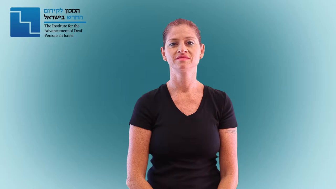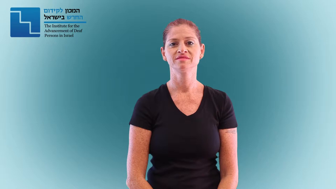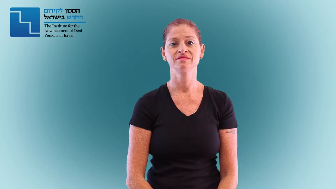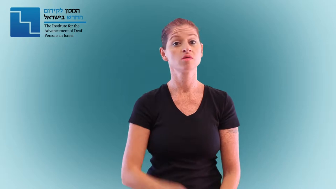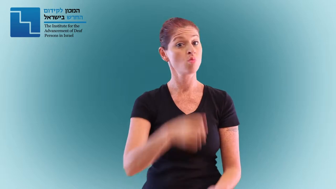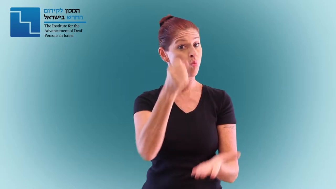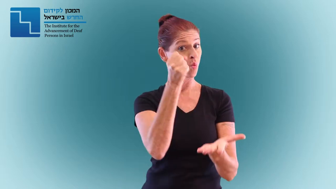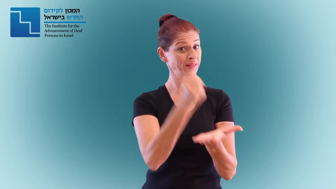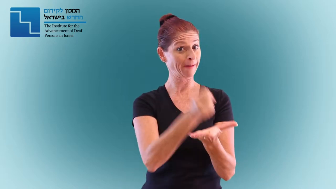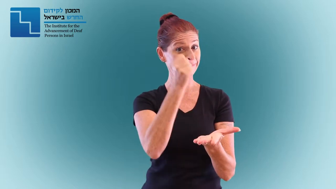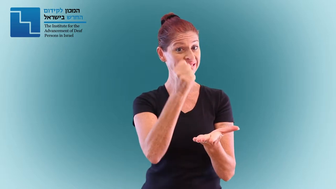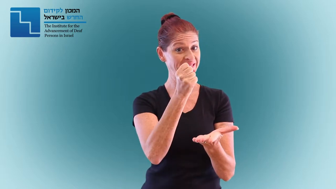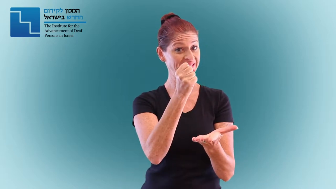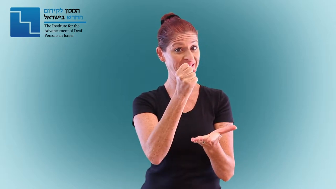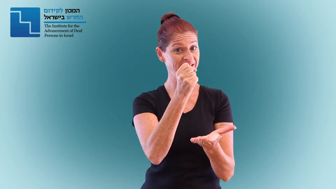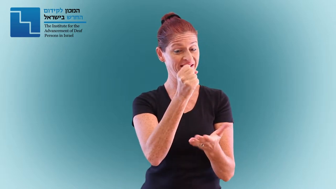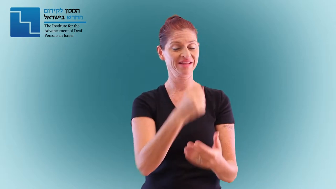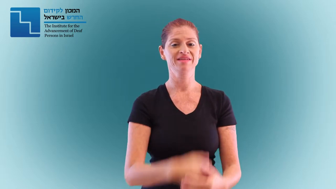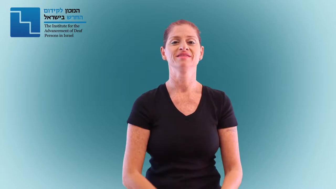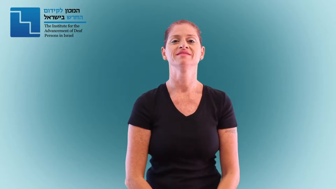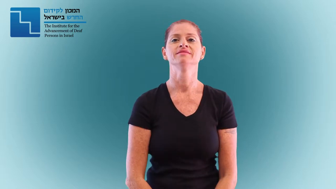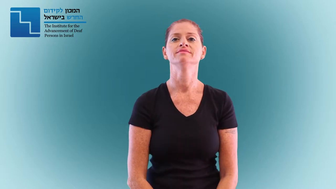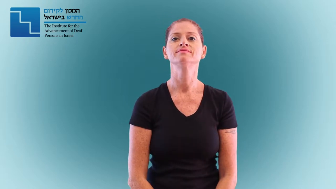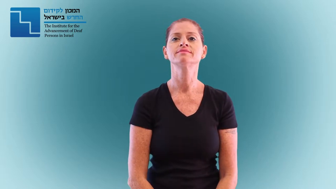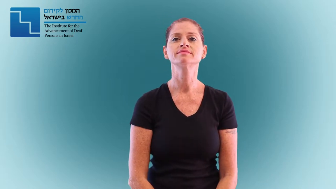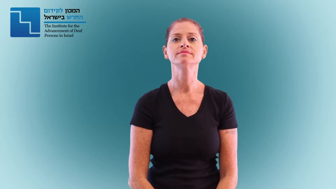חותמת